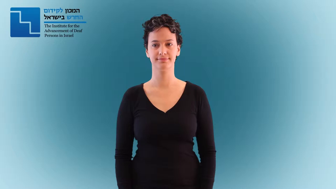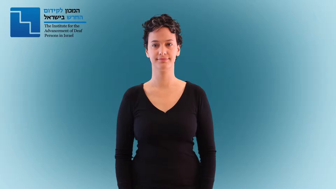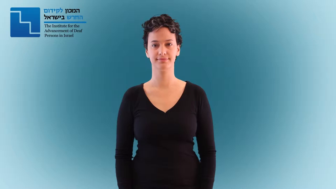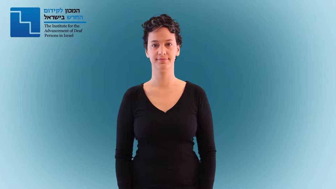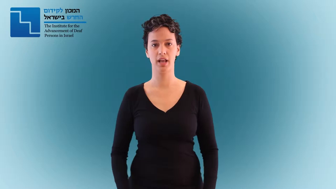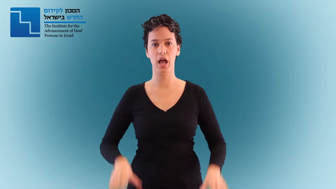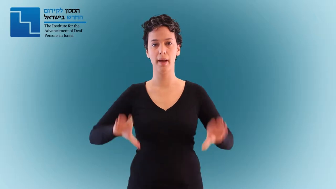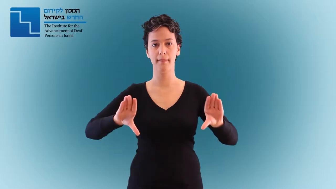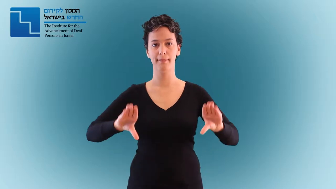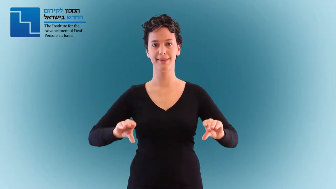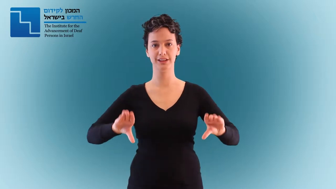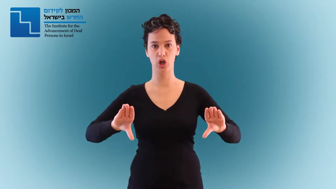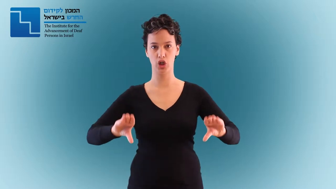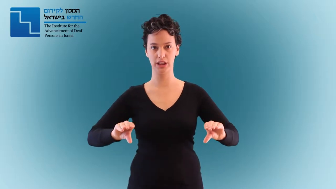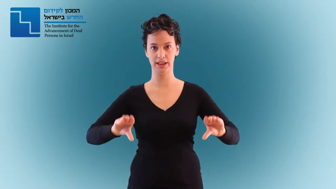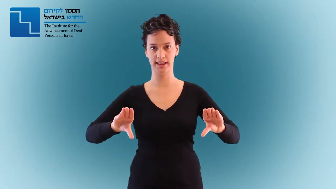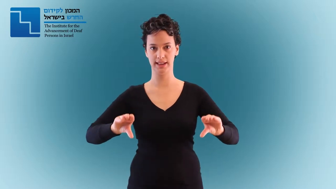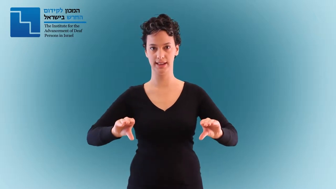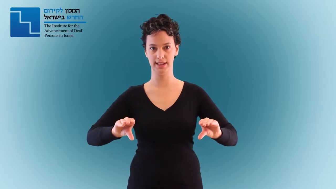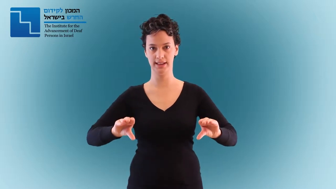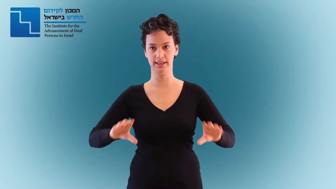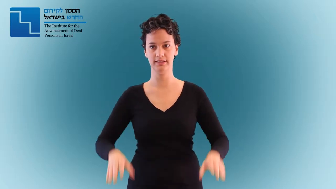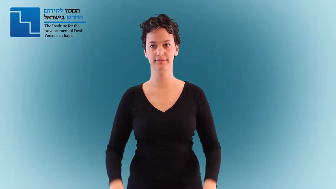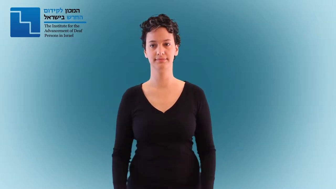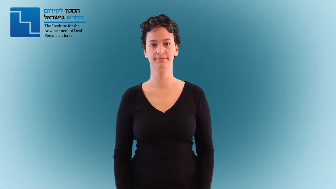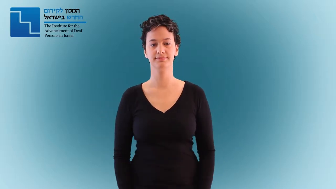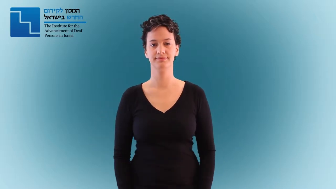מזרן